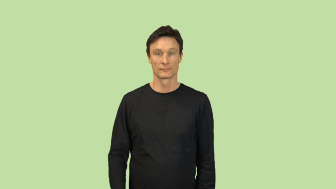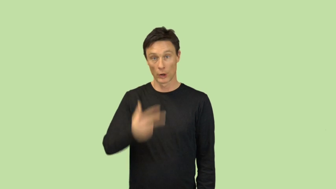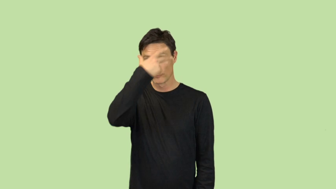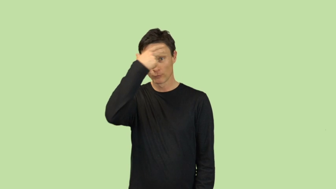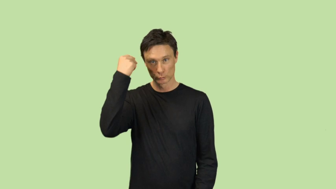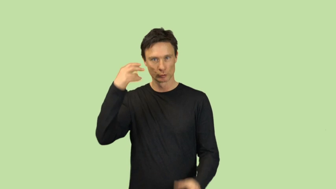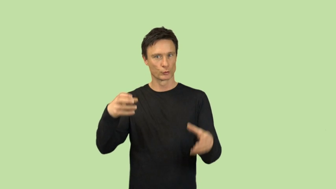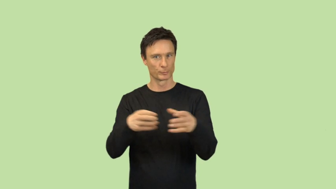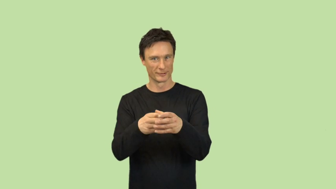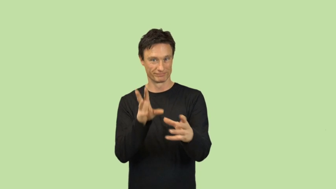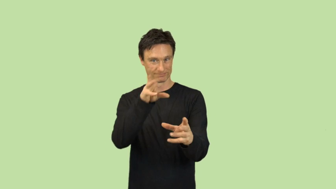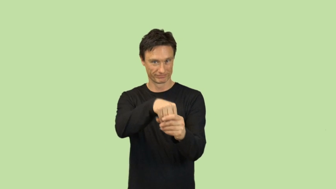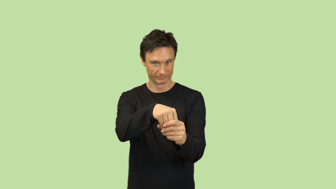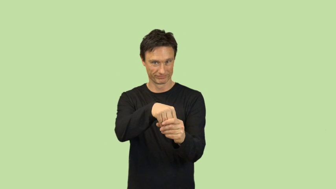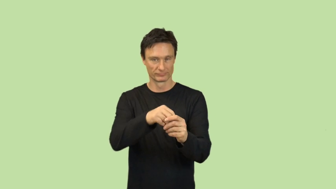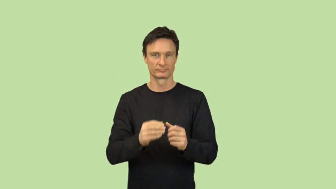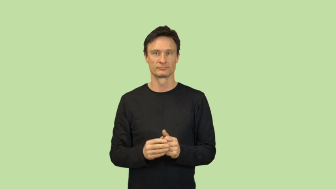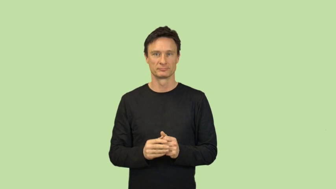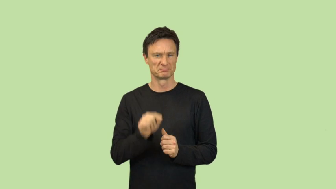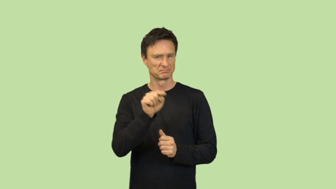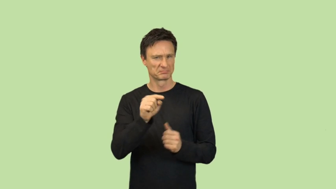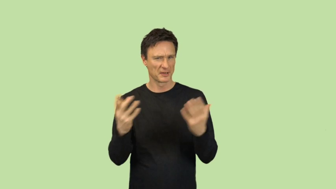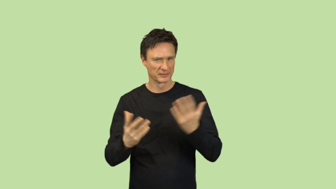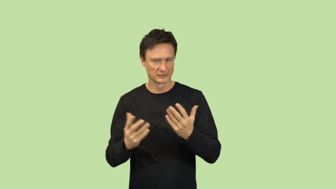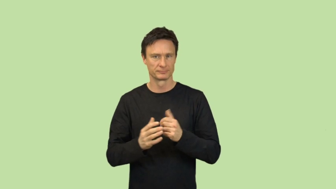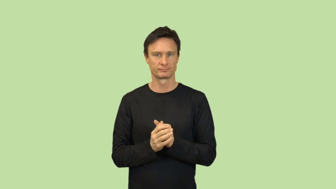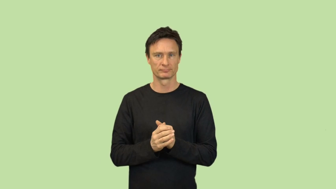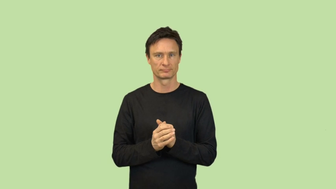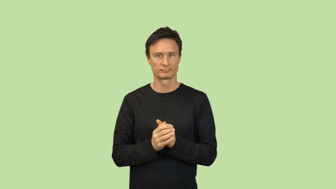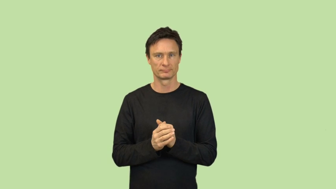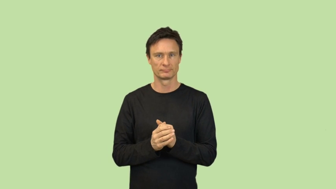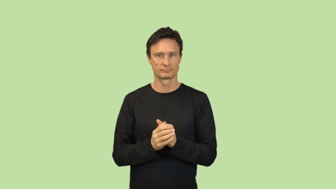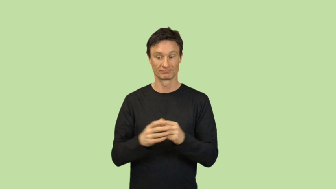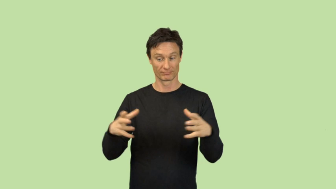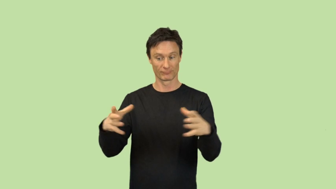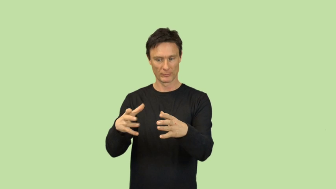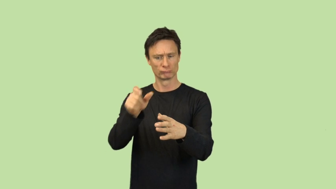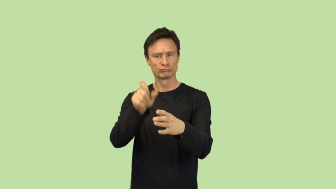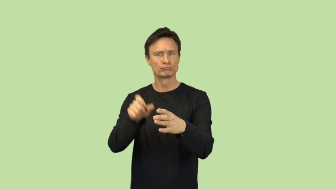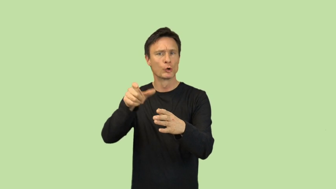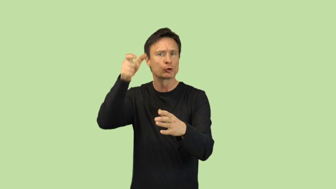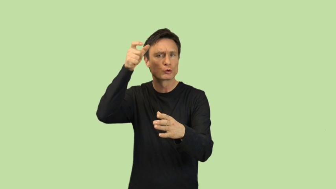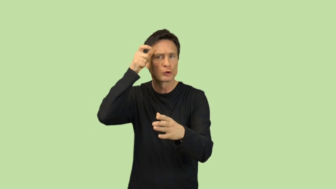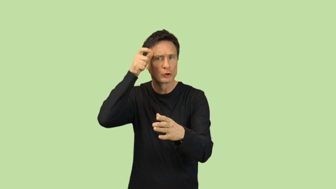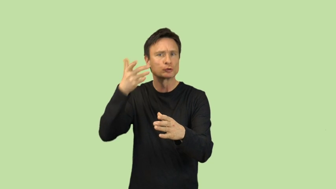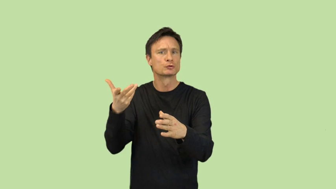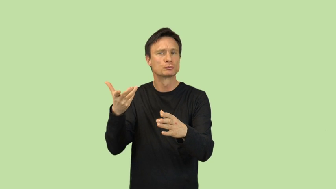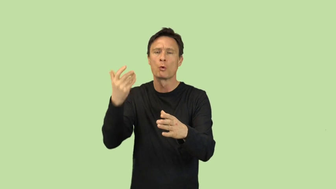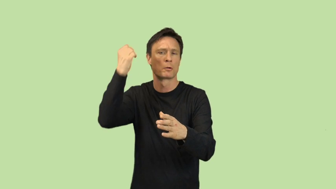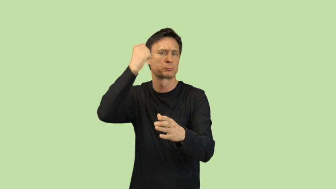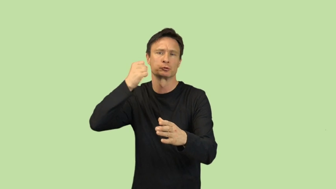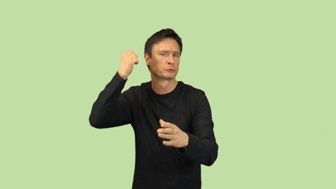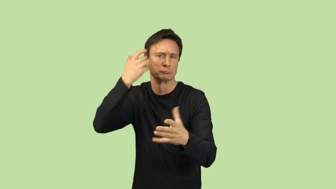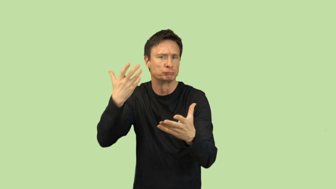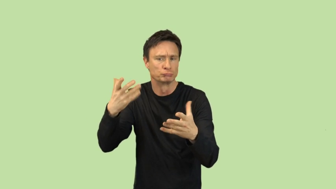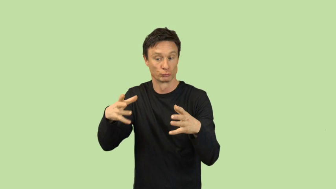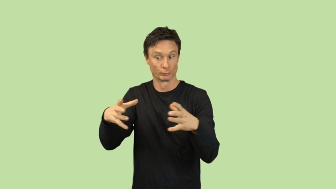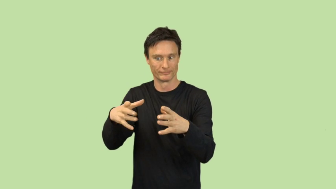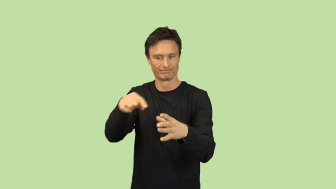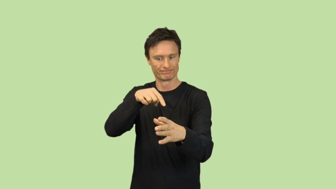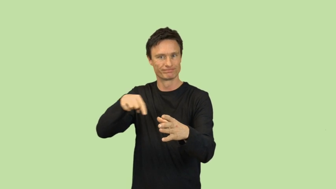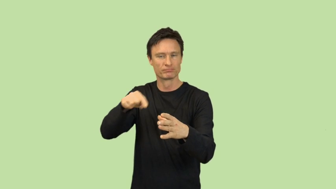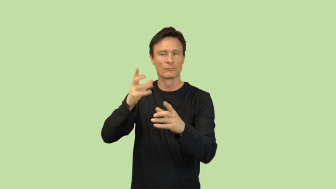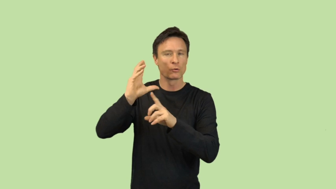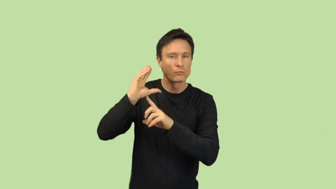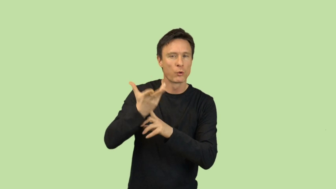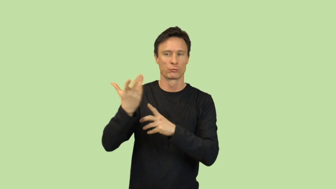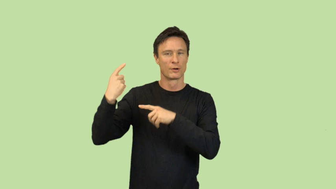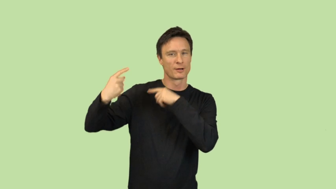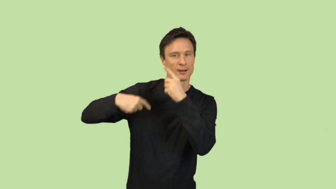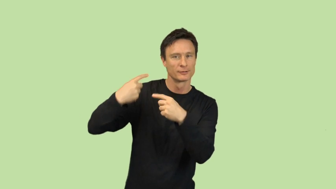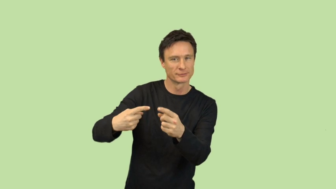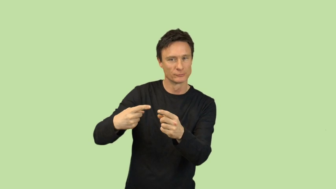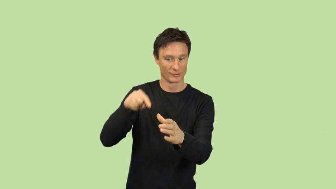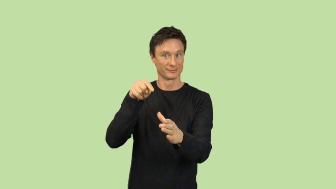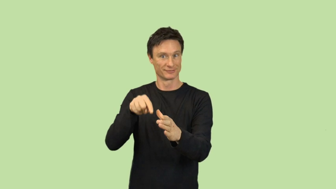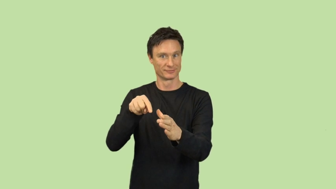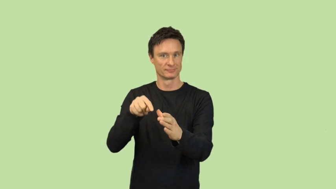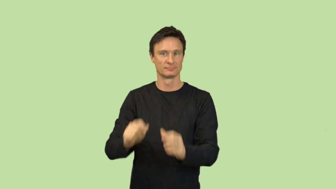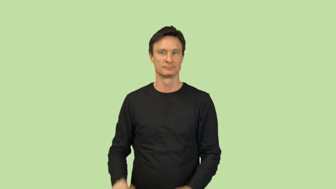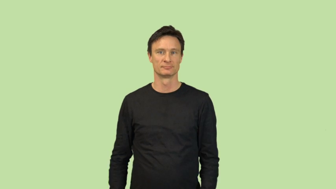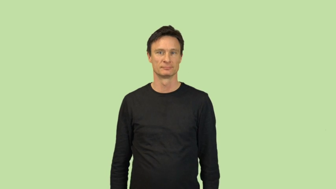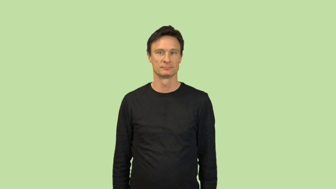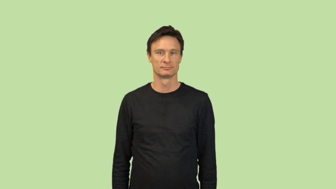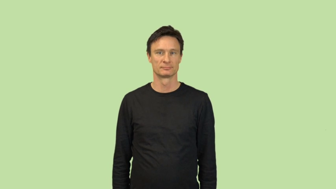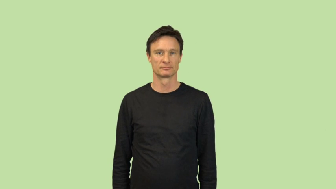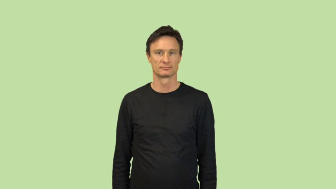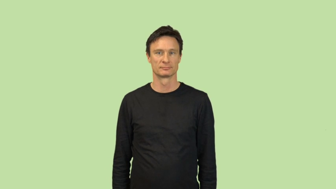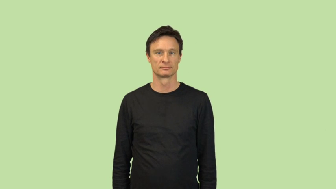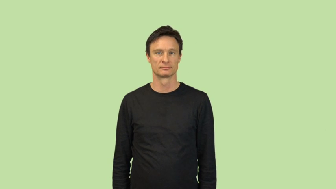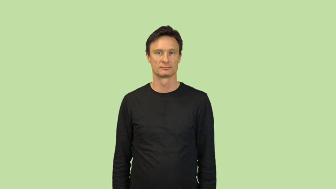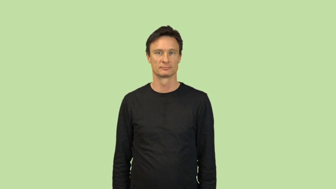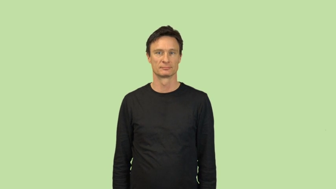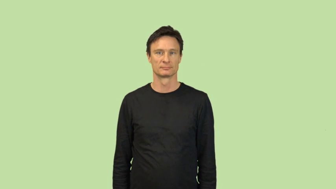ethnische Zugehörigkeit